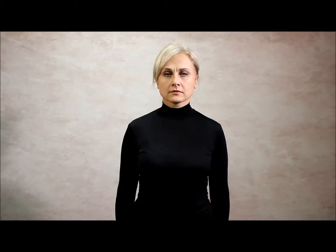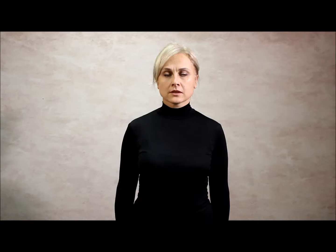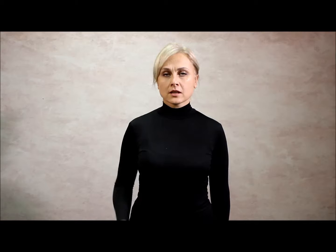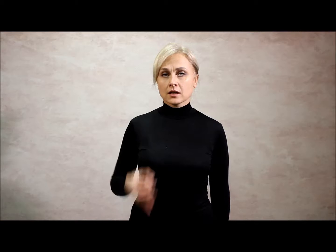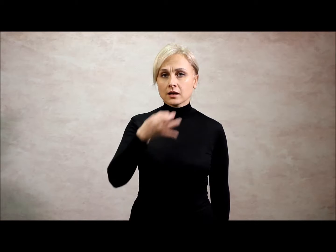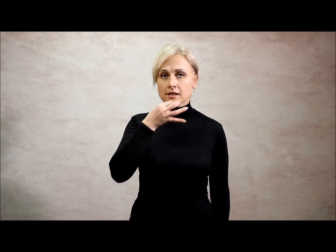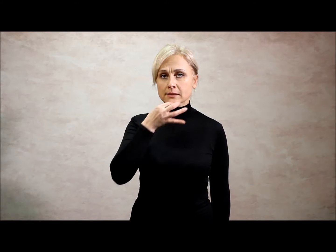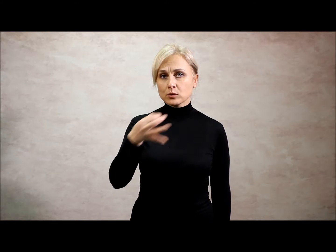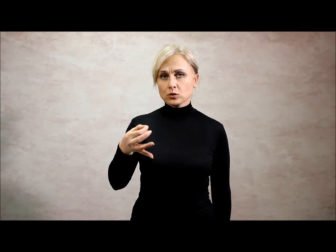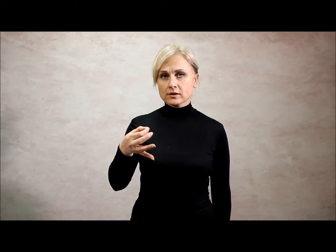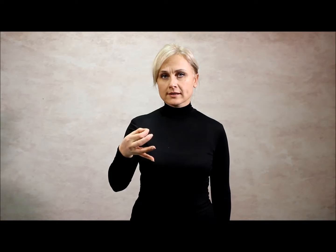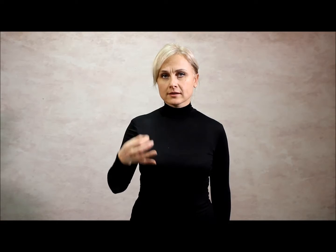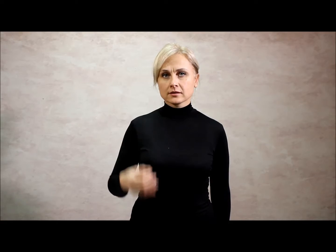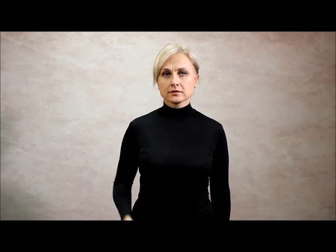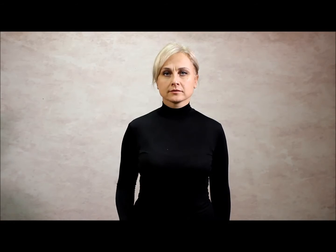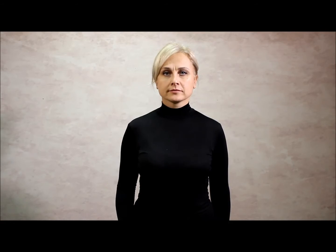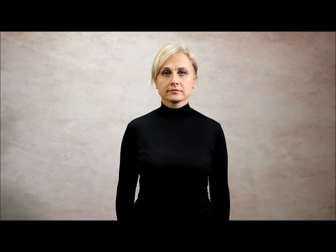Răspuns